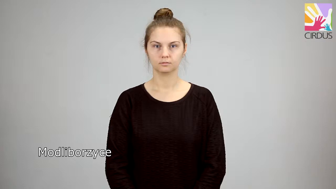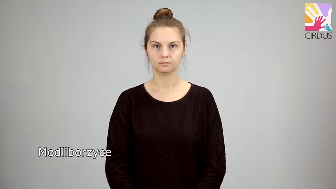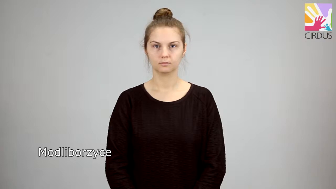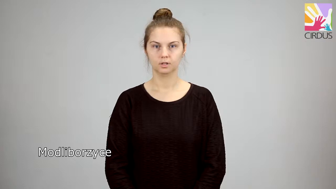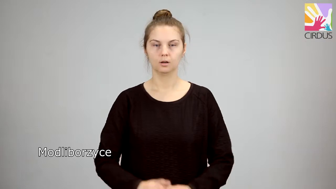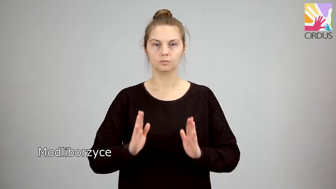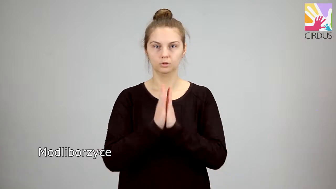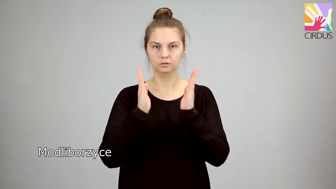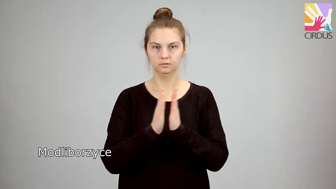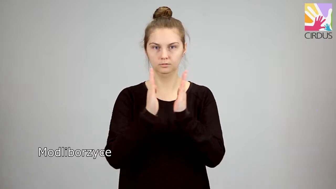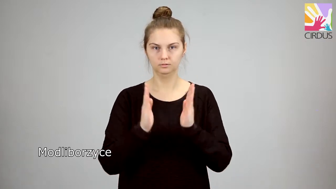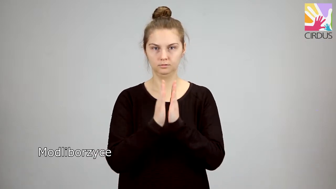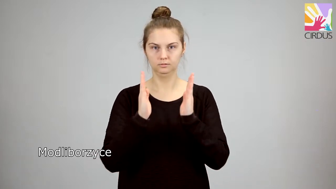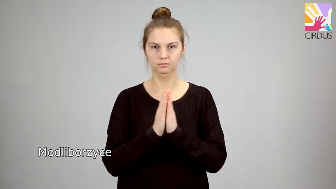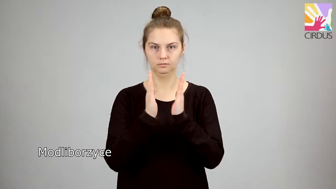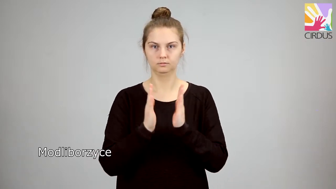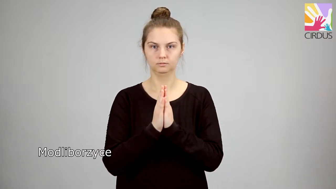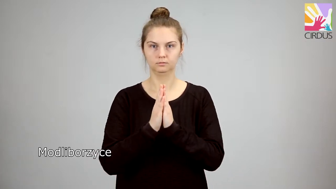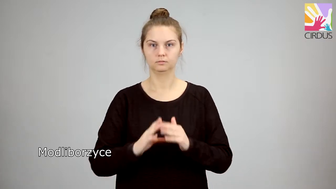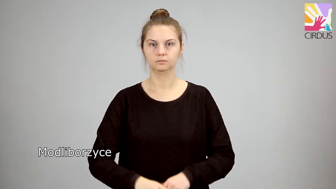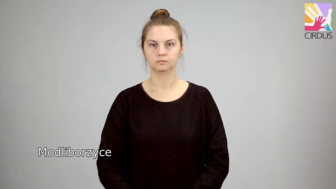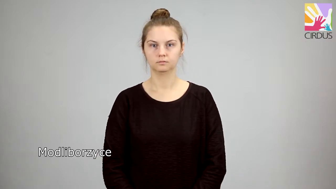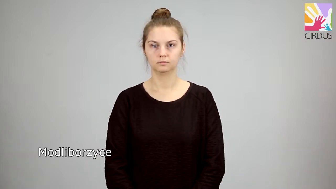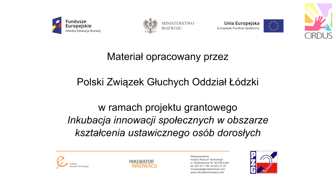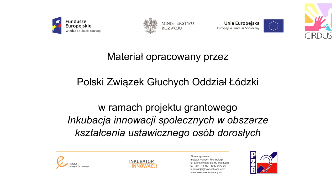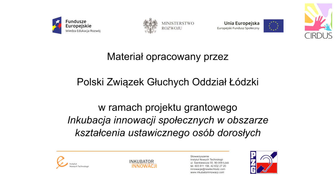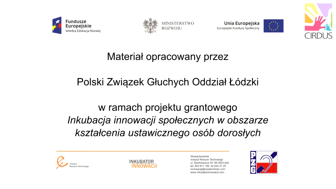Modliborzyce